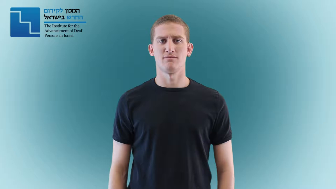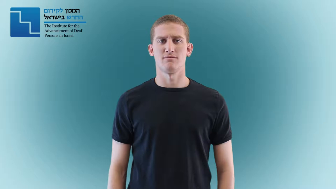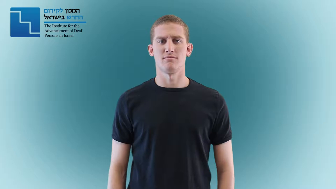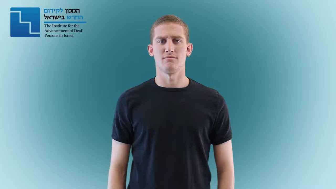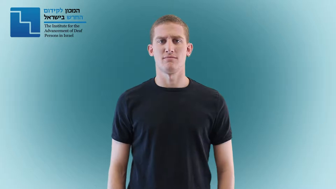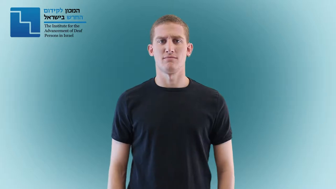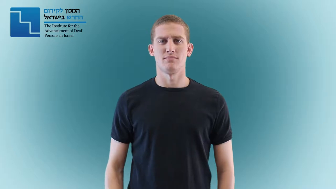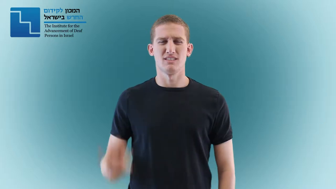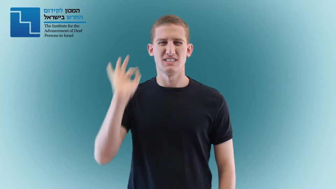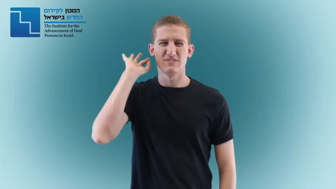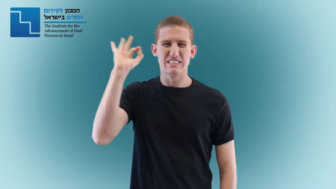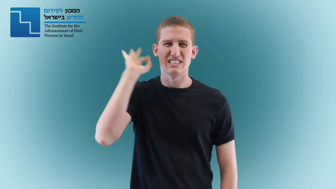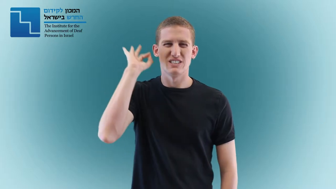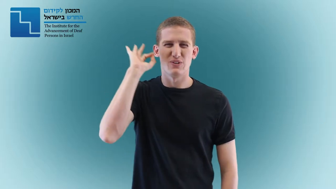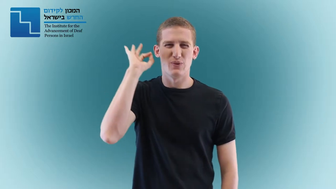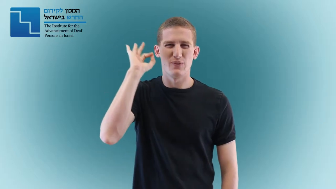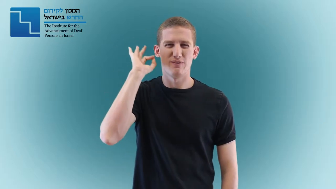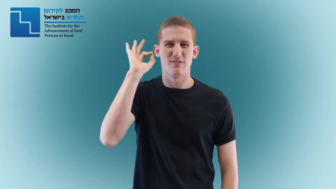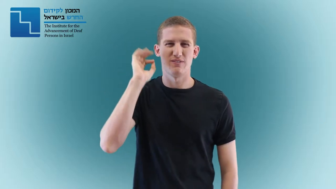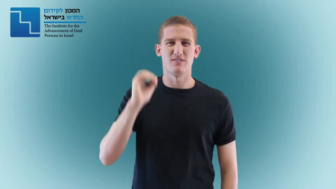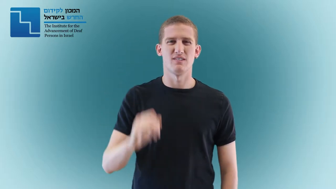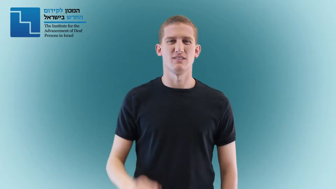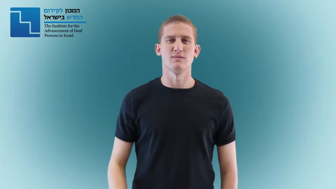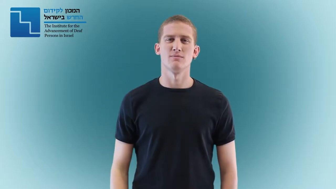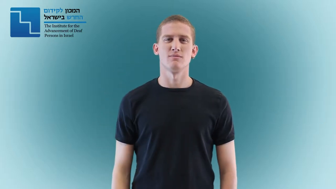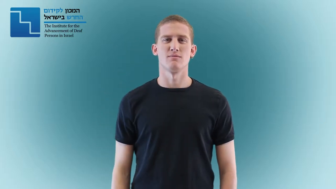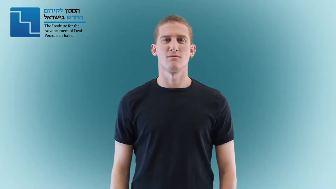צפצוף (נשמע קול)